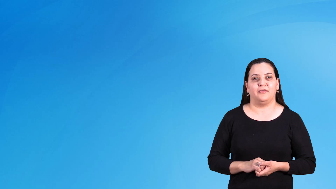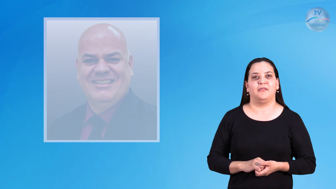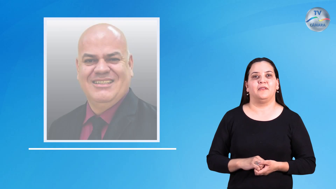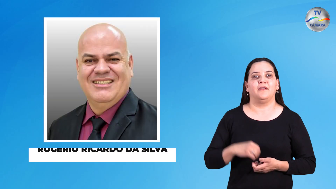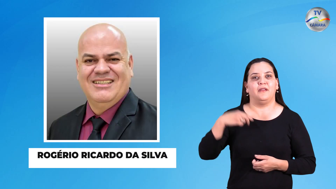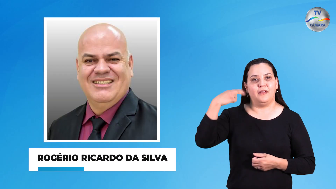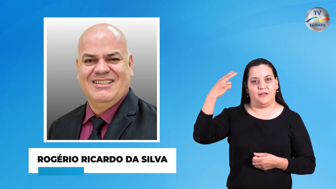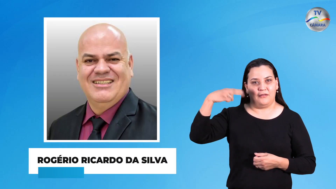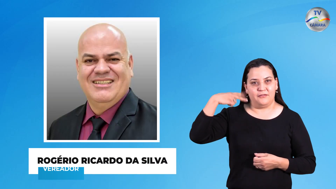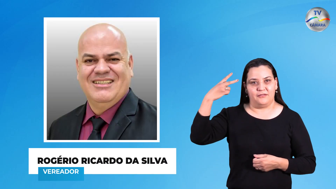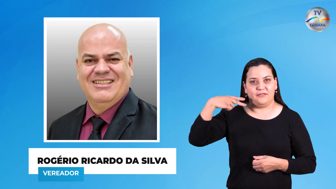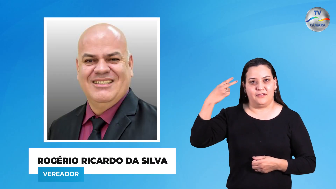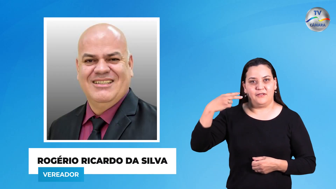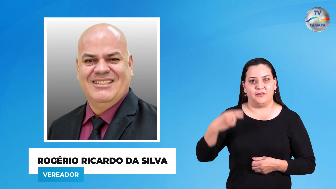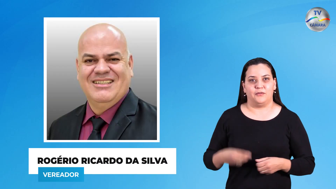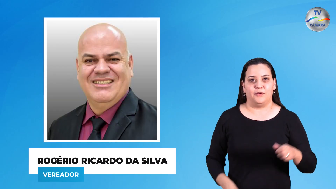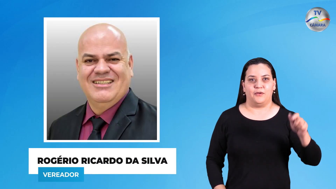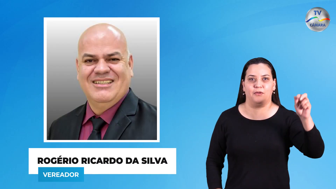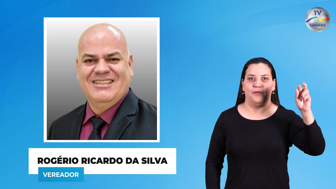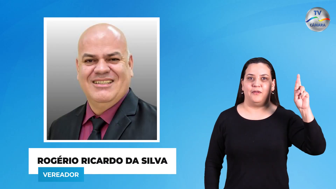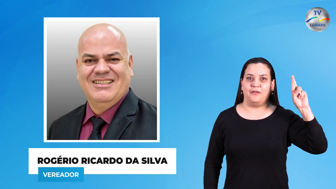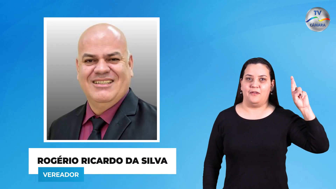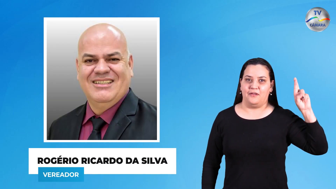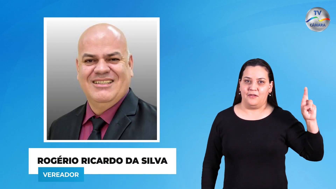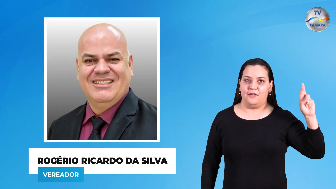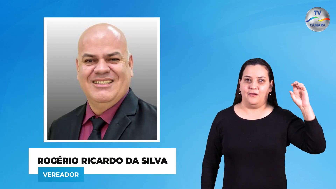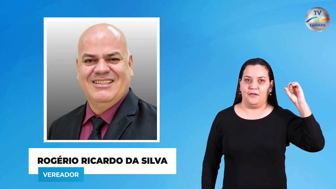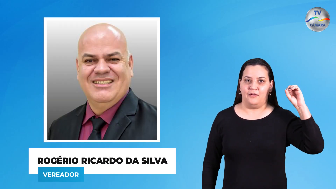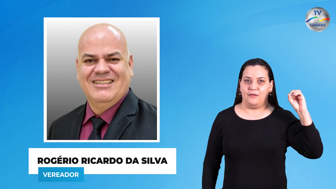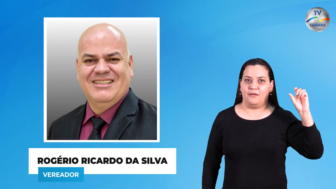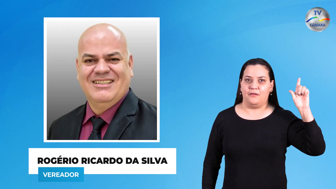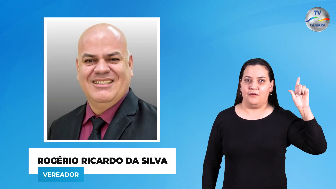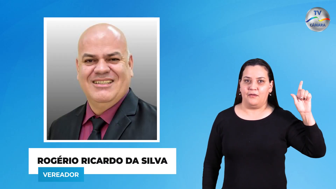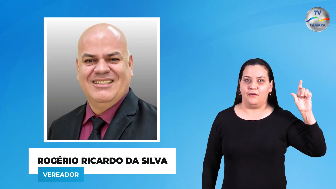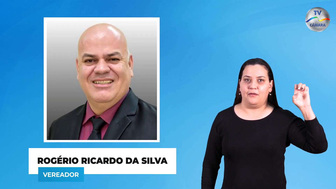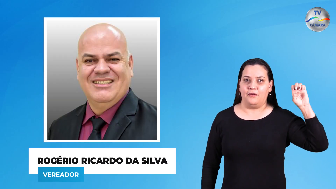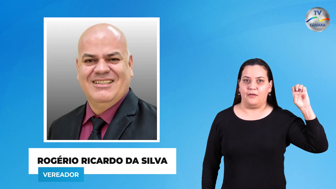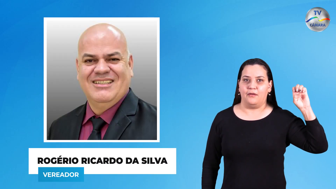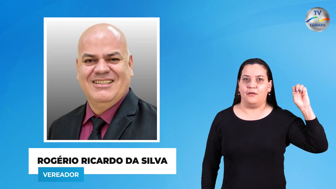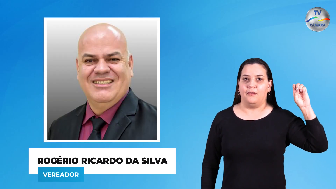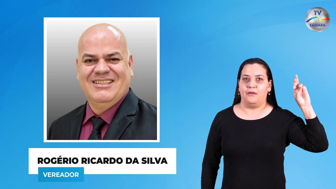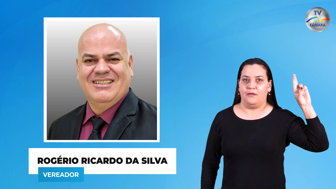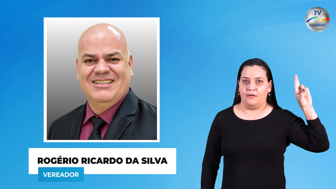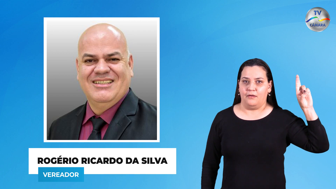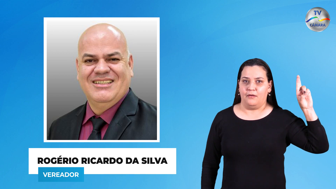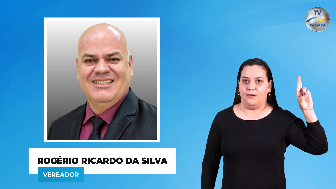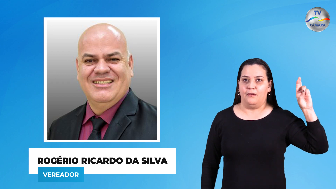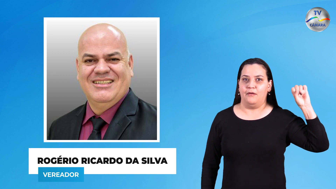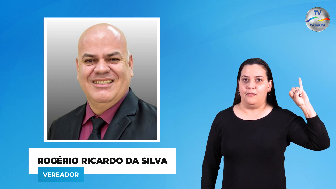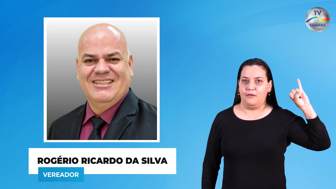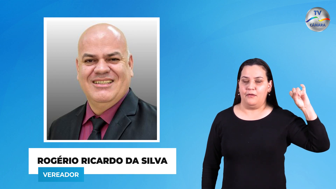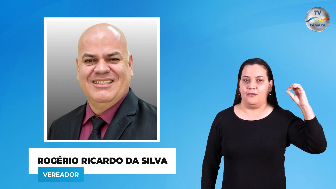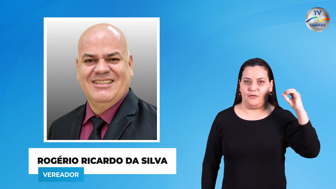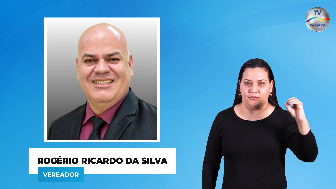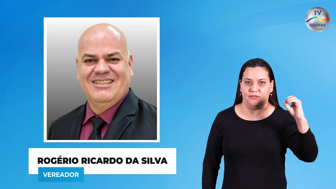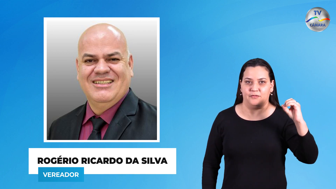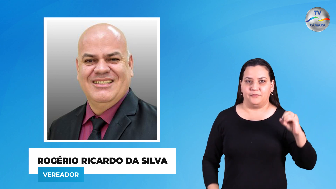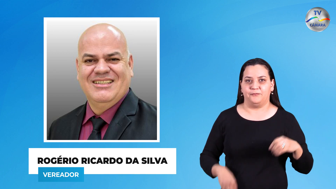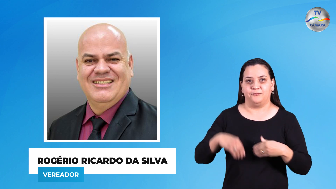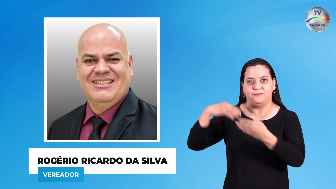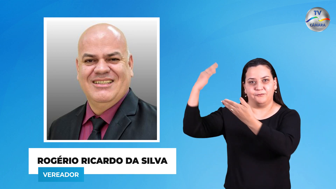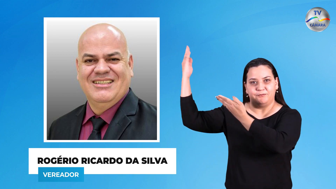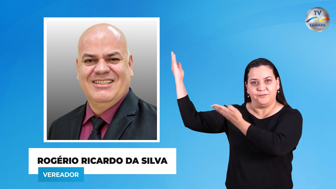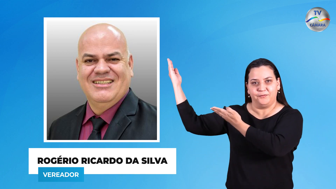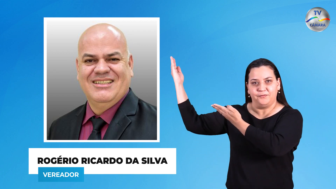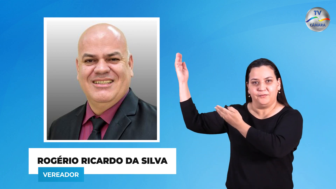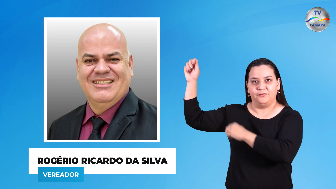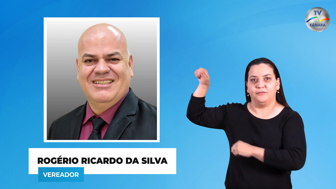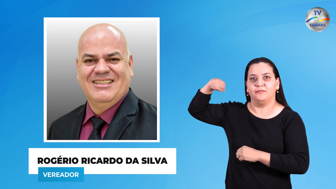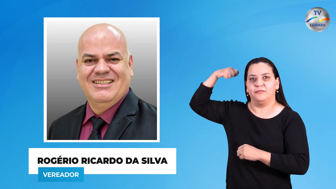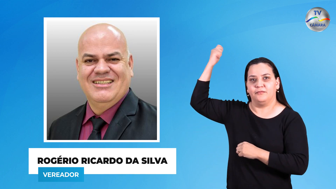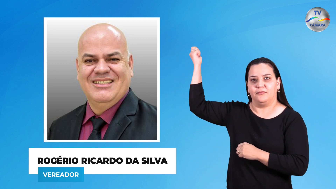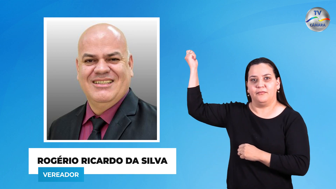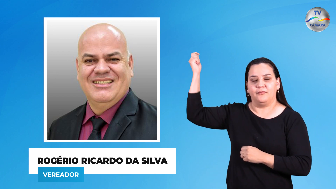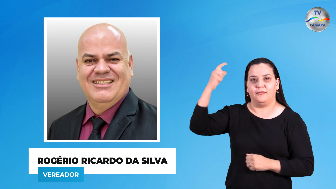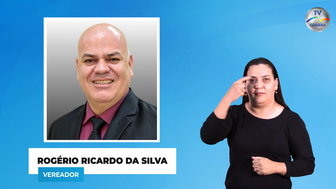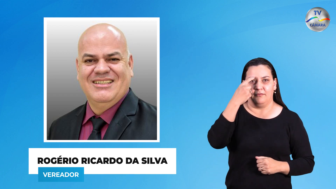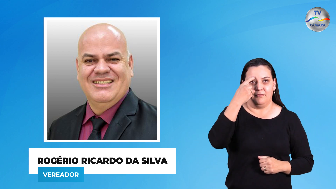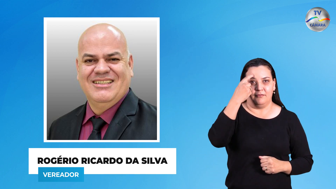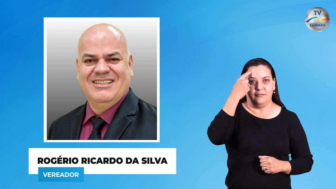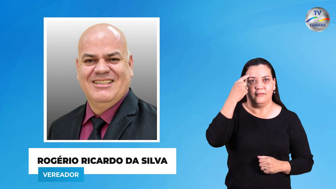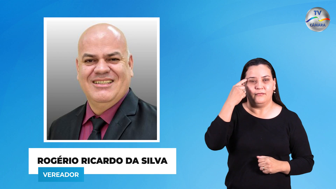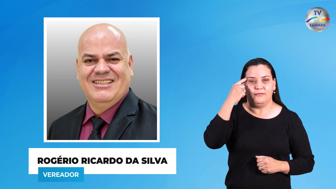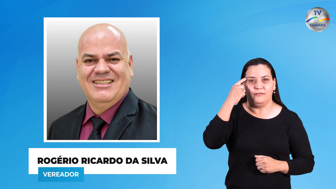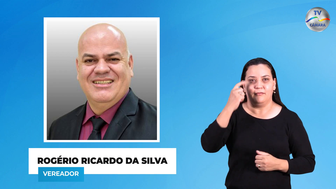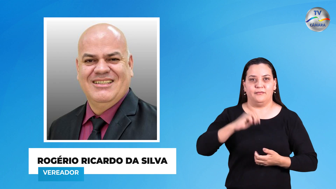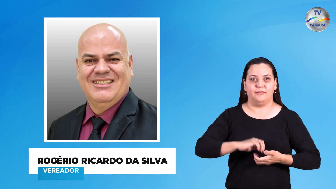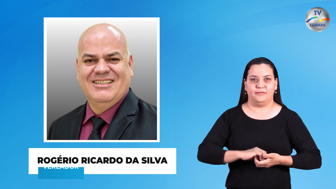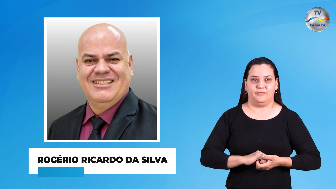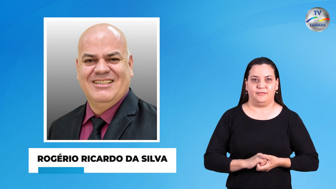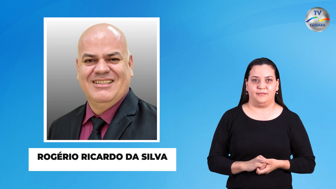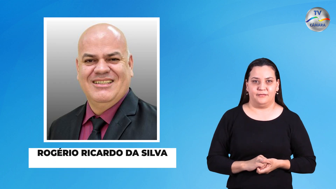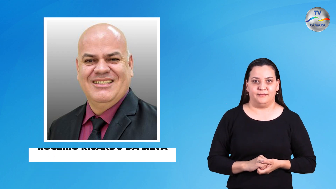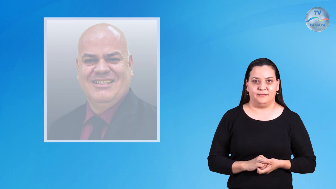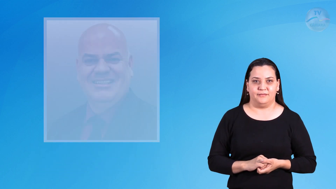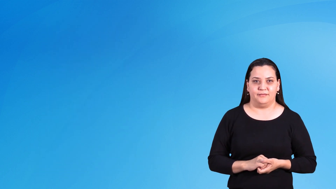Rogério Ricardo da Silva